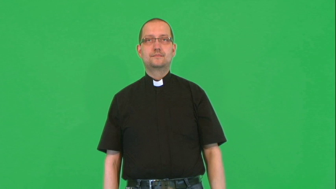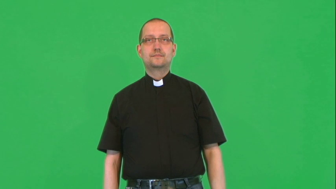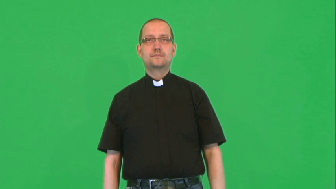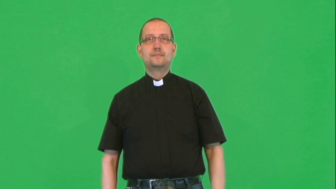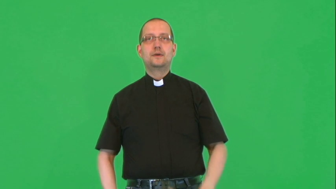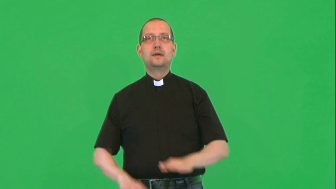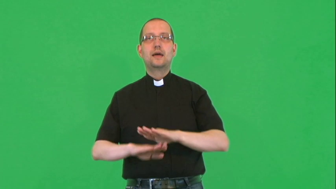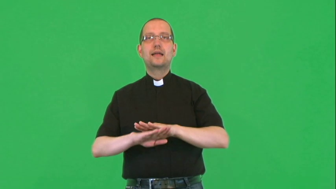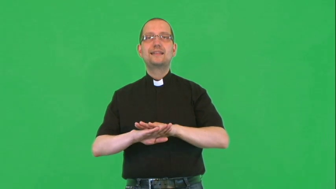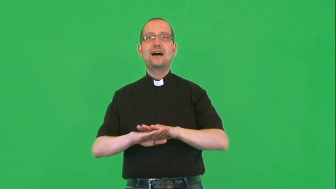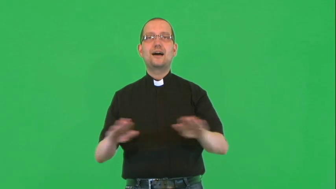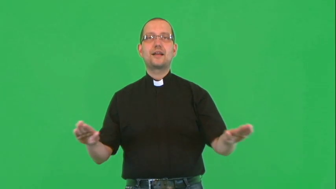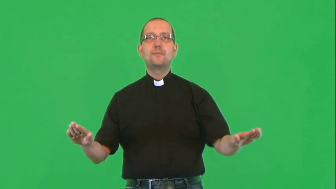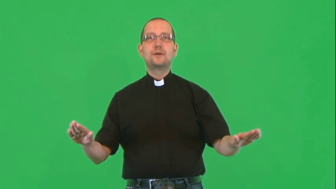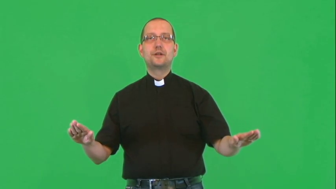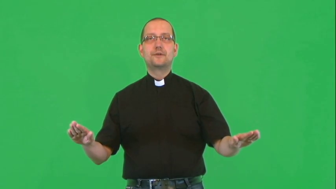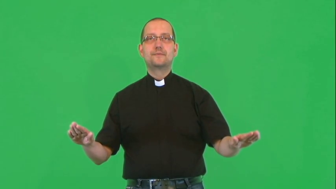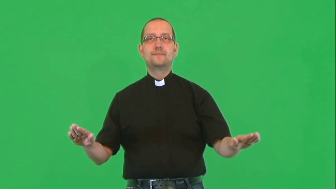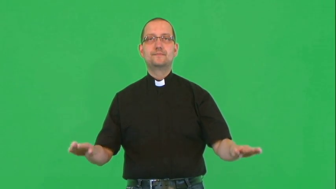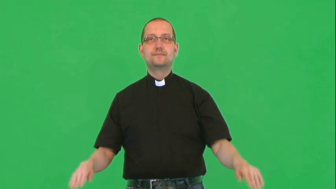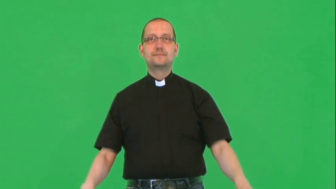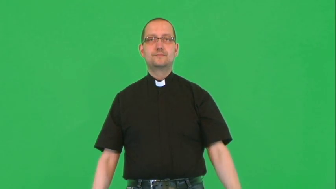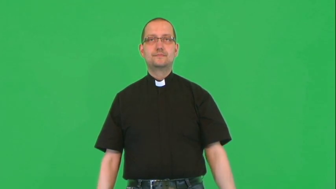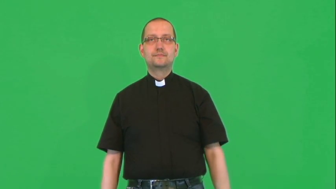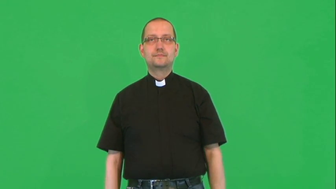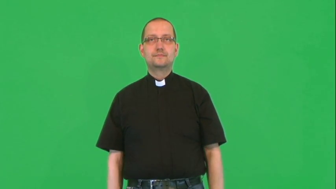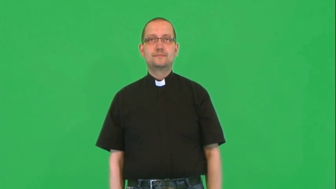daremny